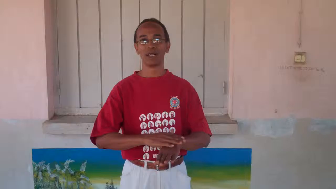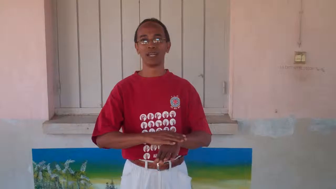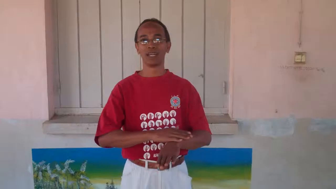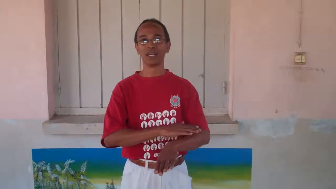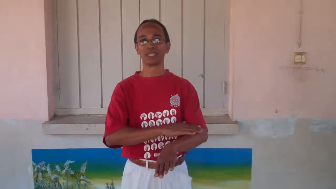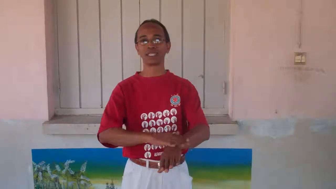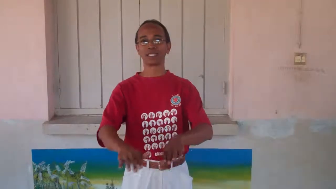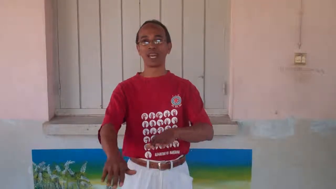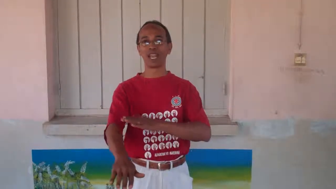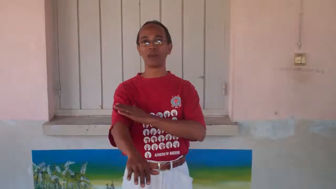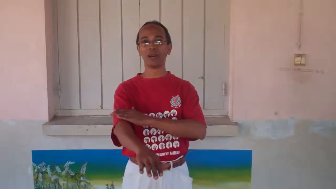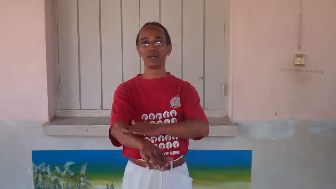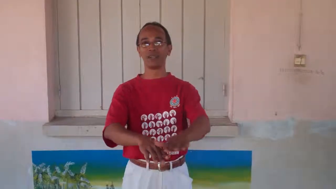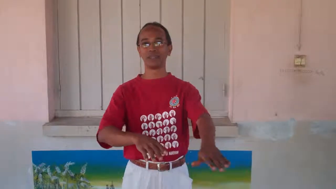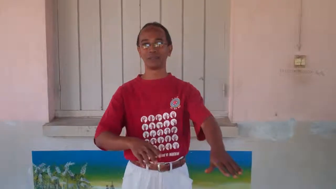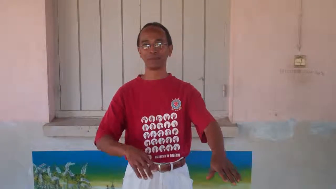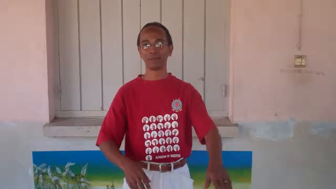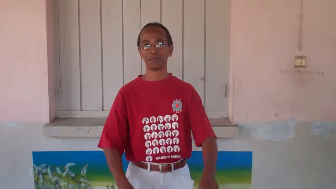salama